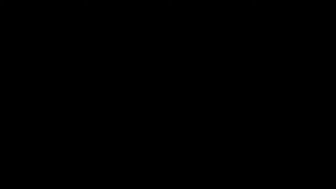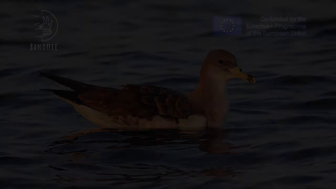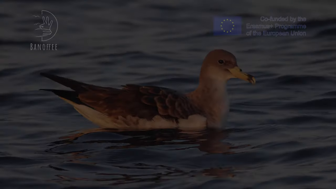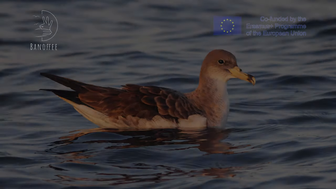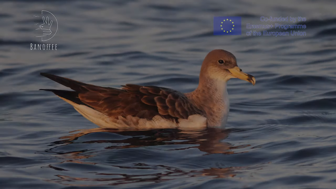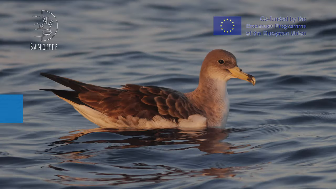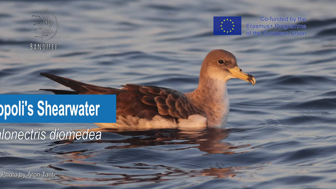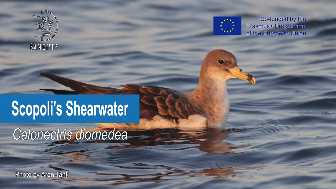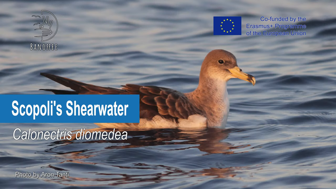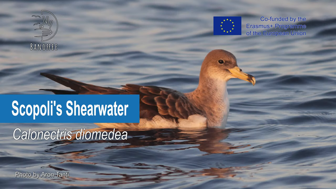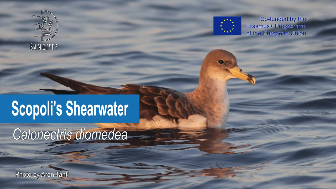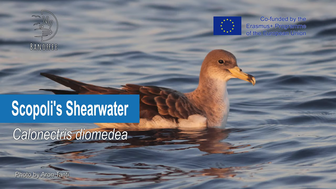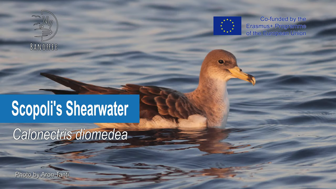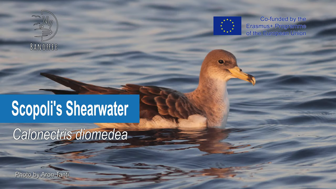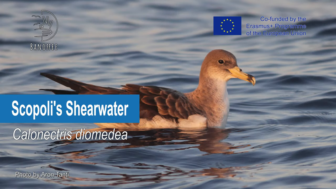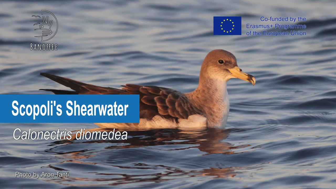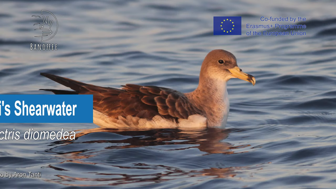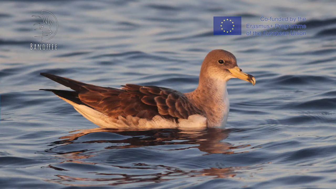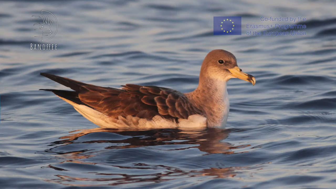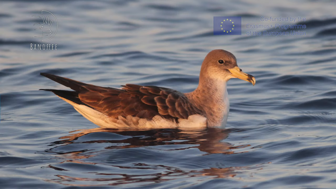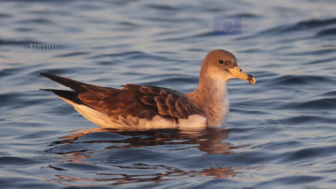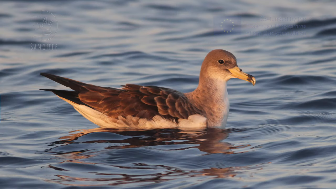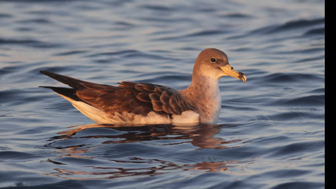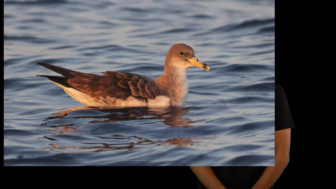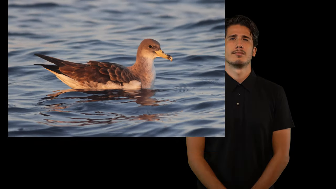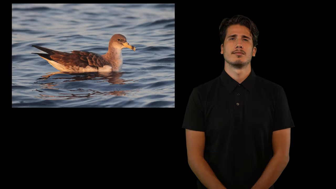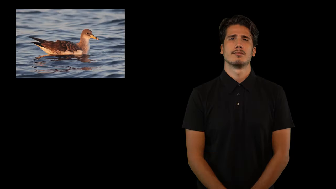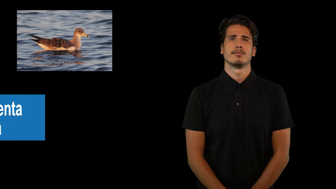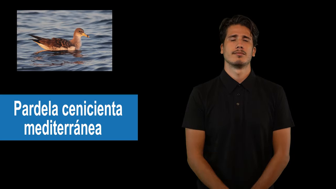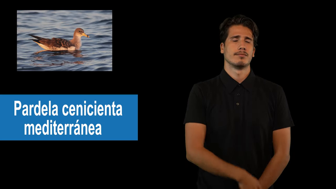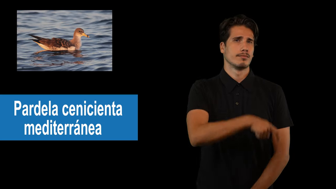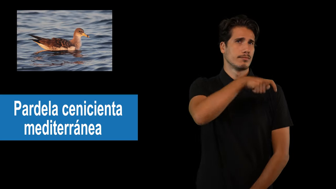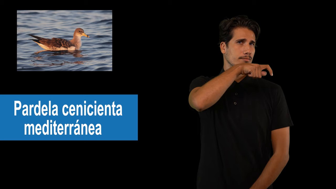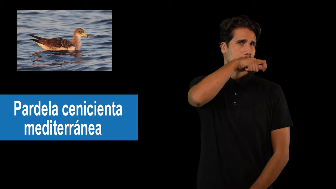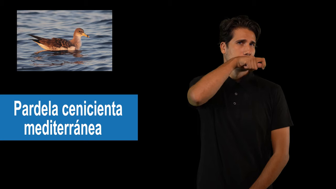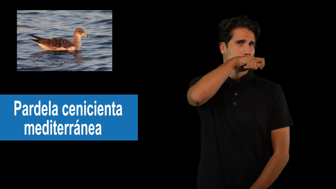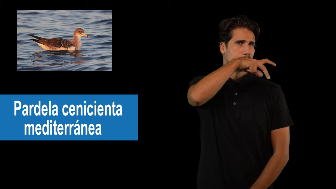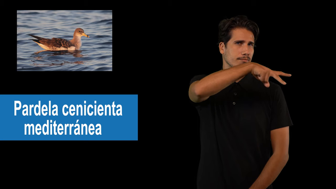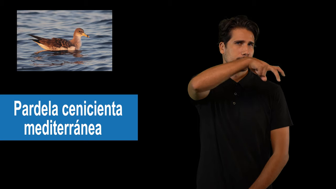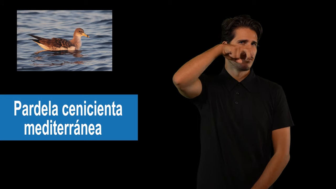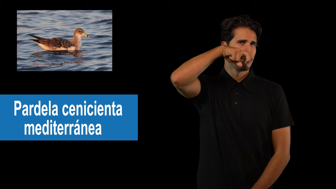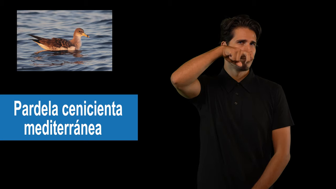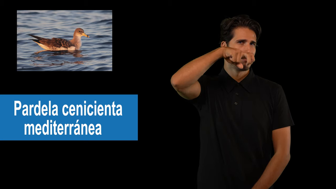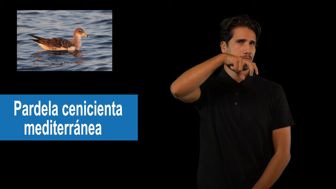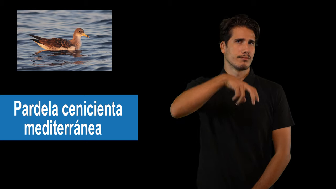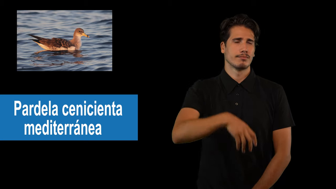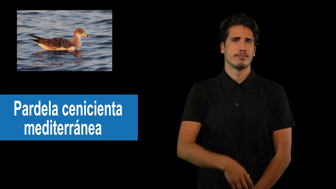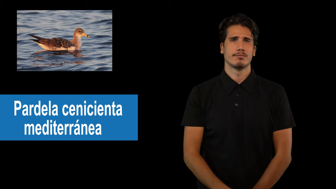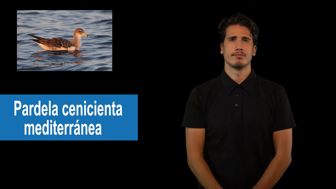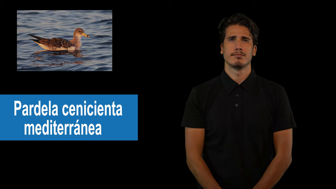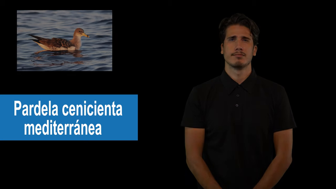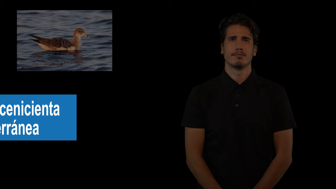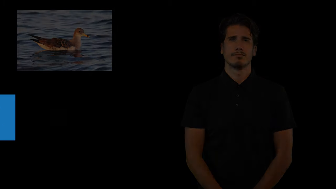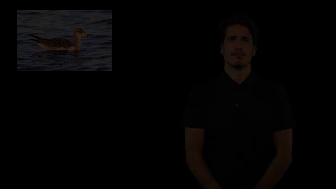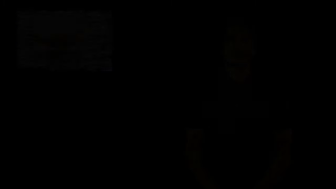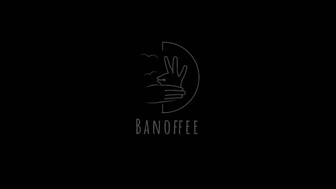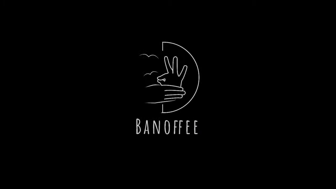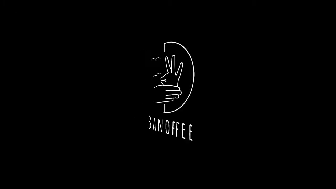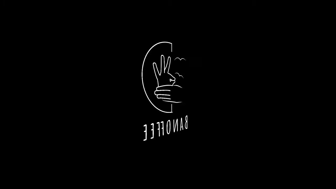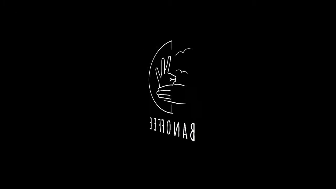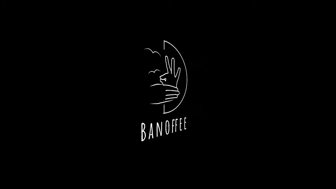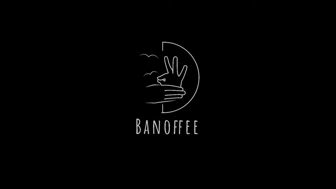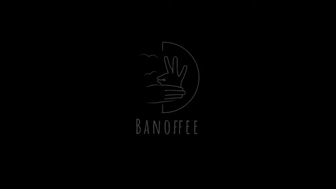Pardela cenicienta mediterránea